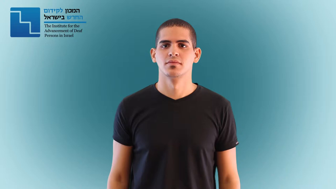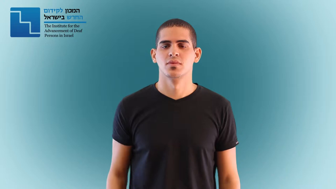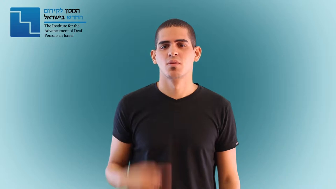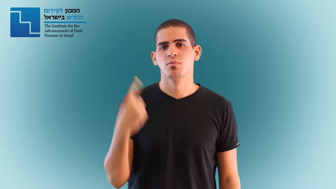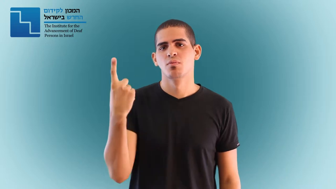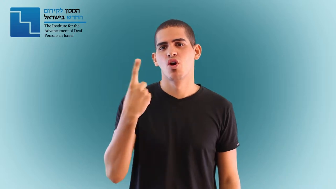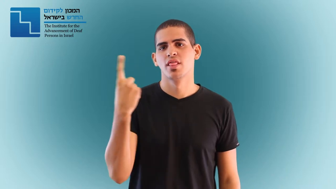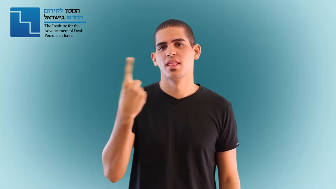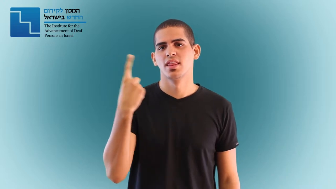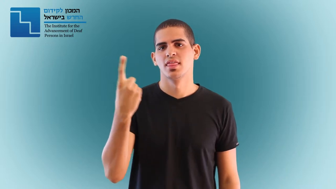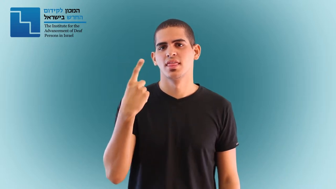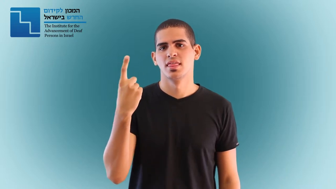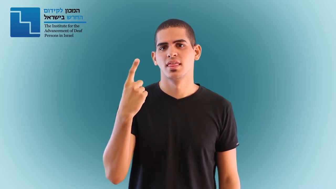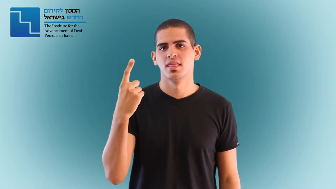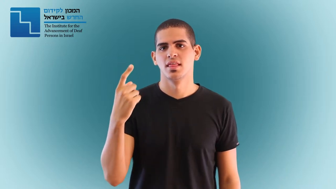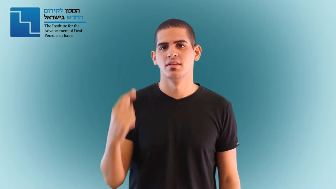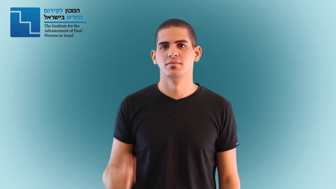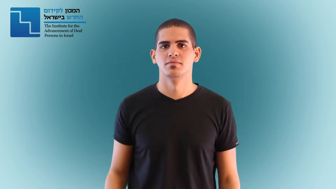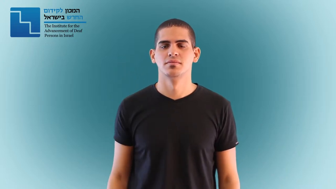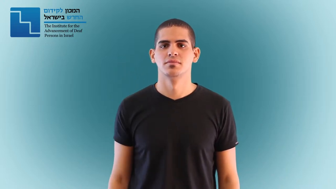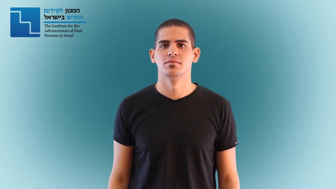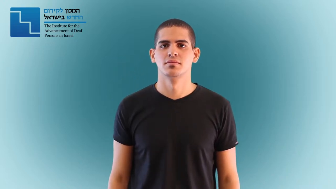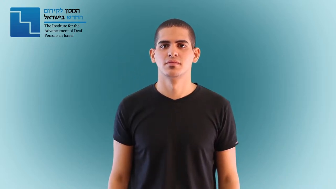בודד